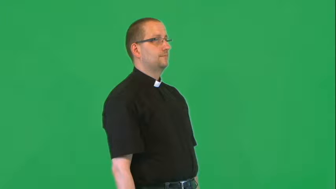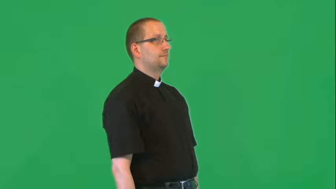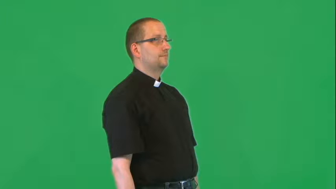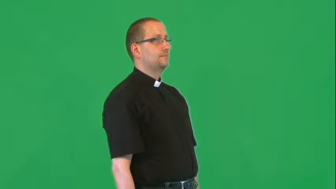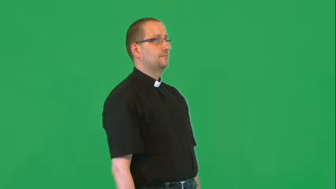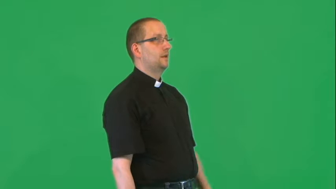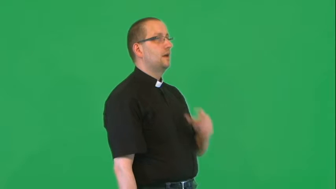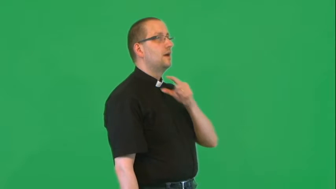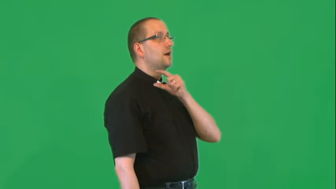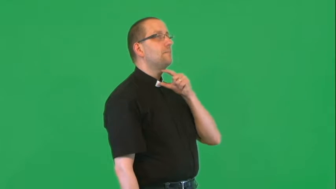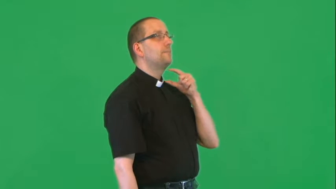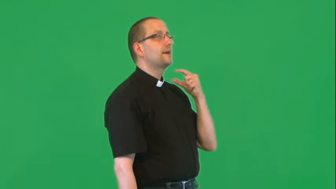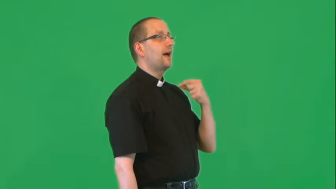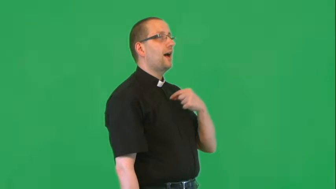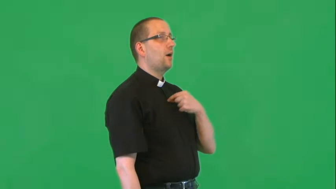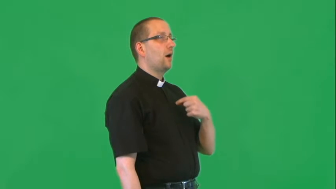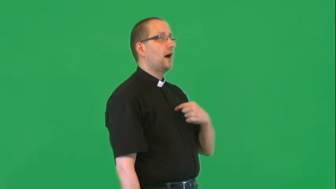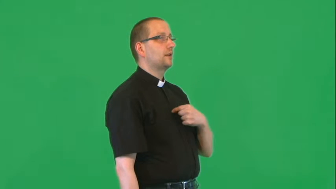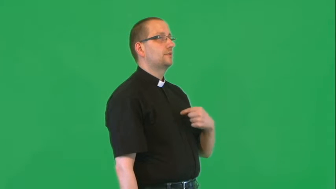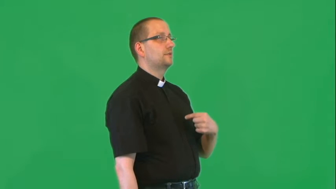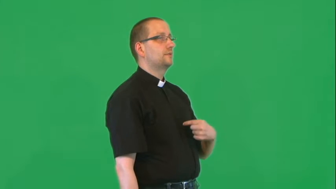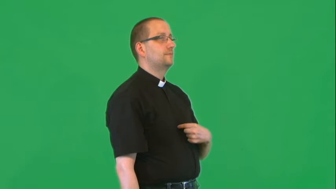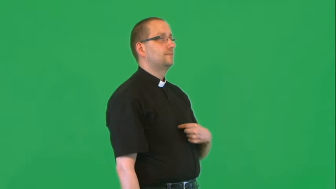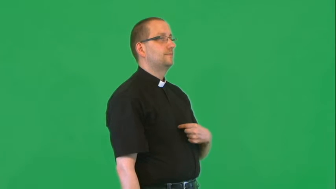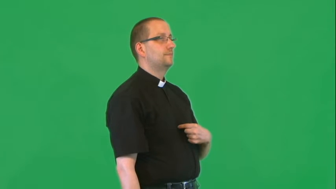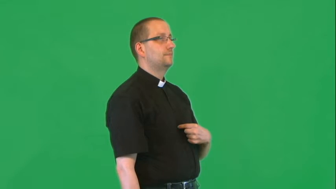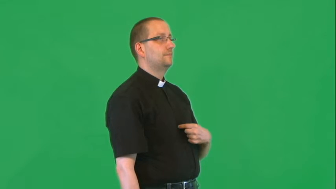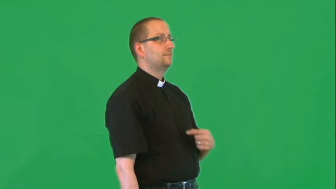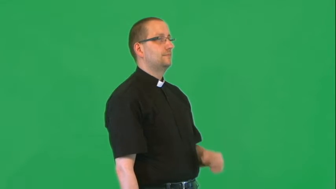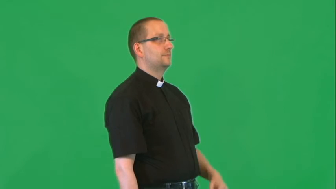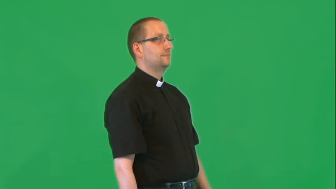prałat